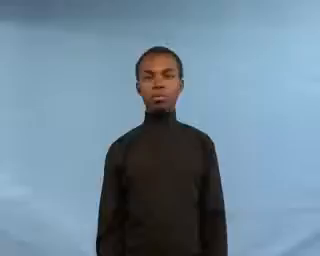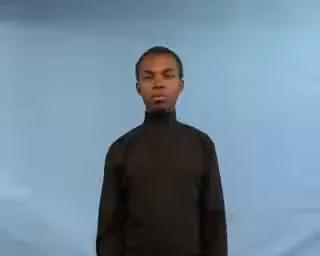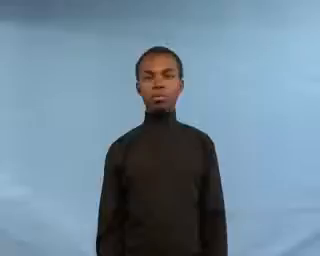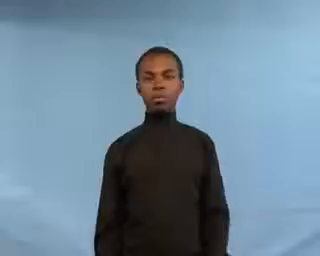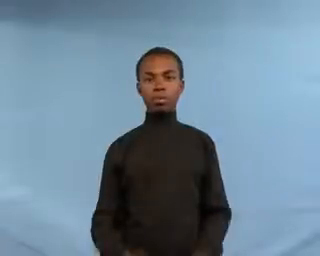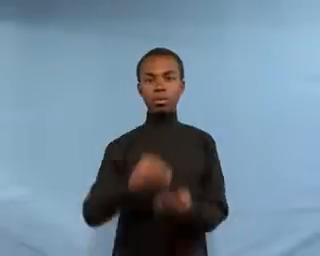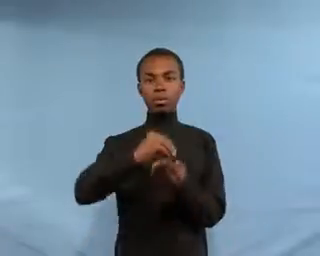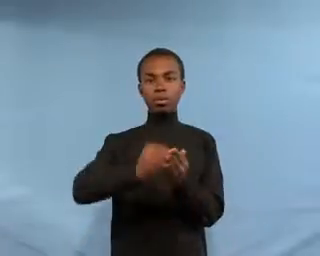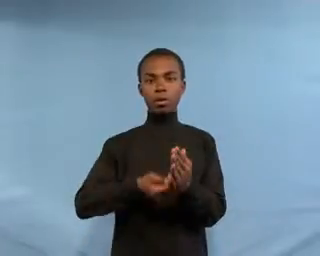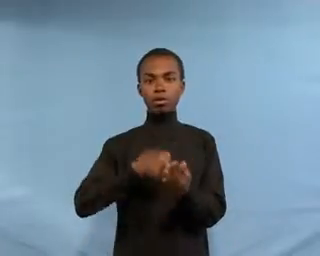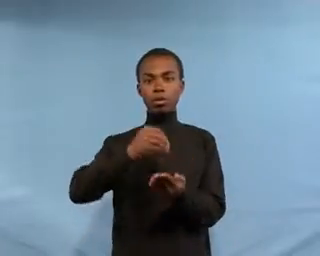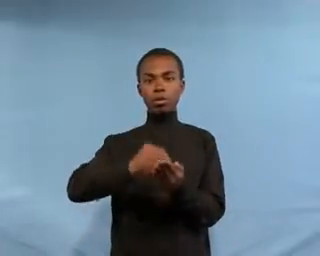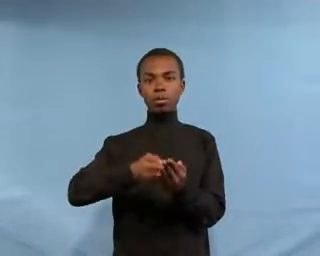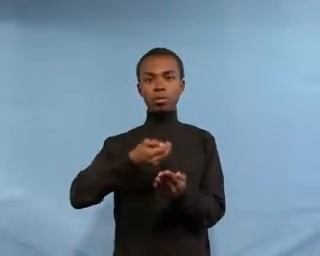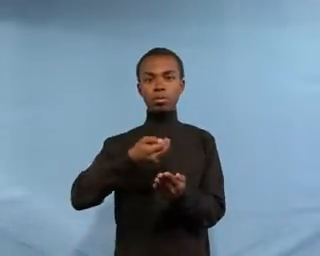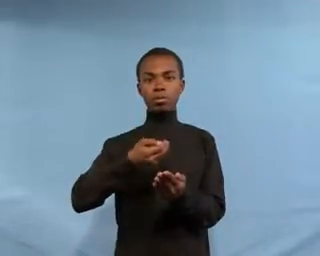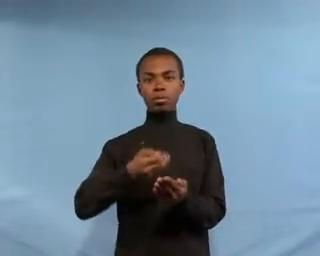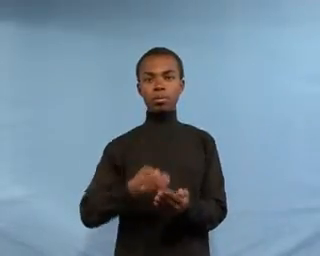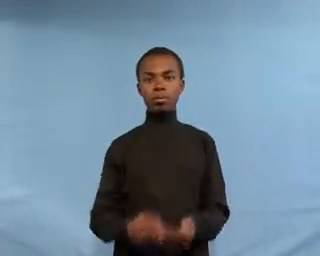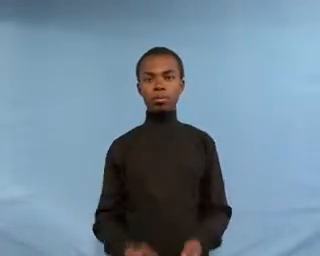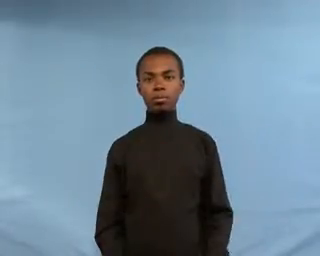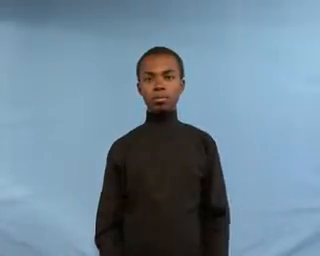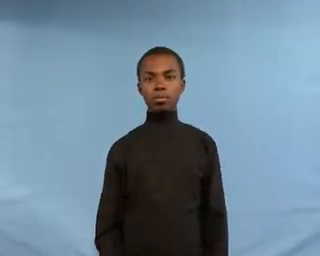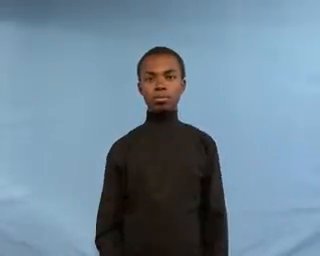zavoka